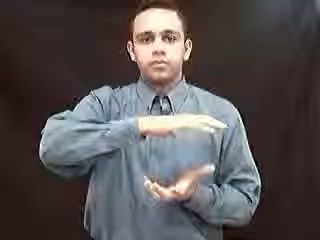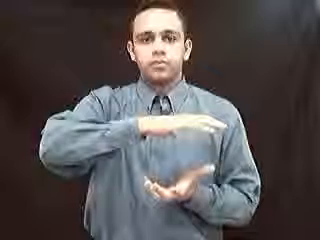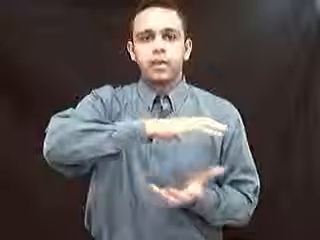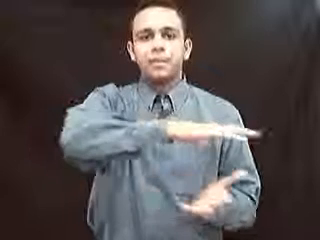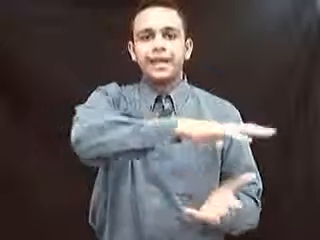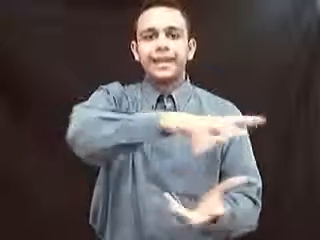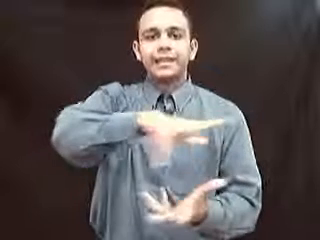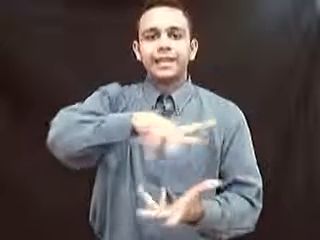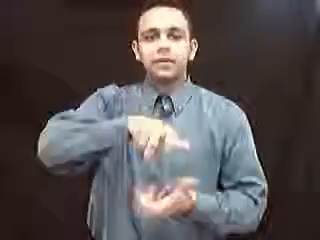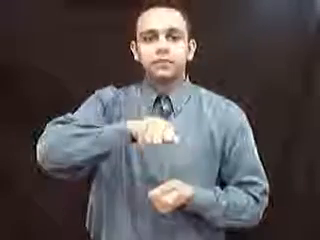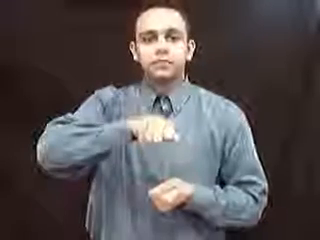planeta